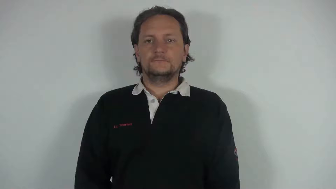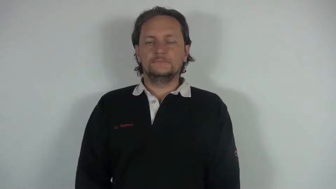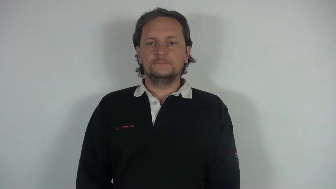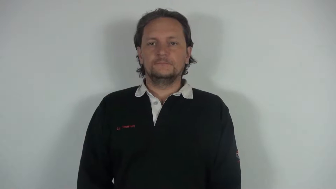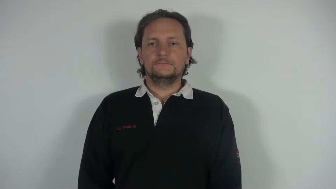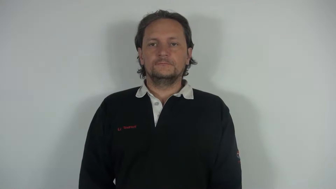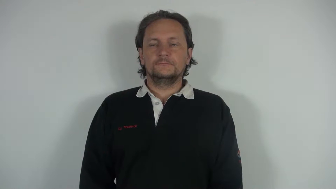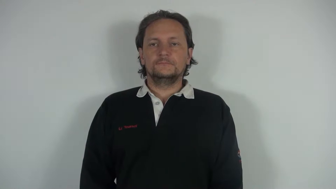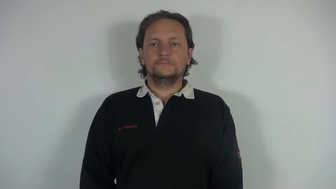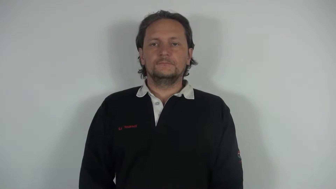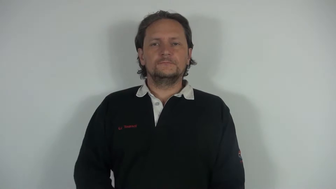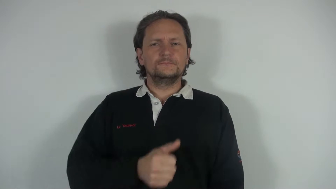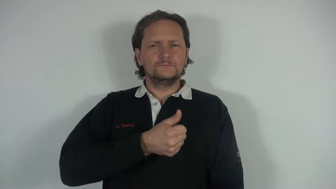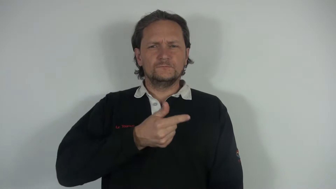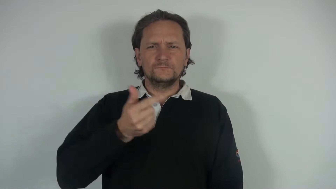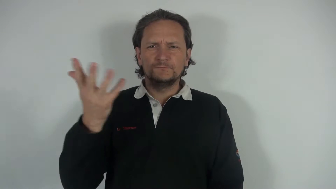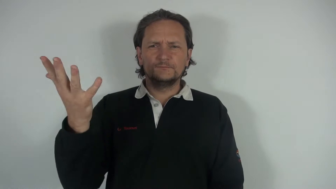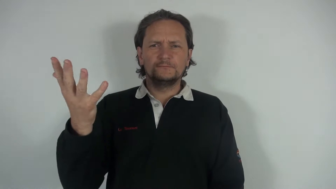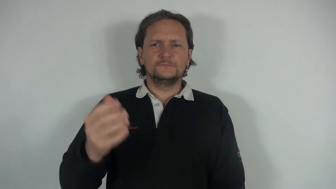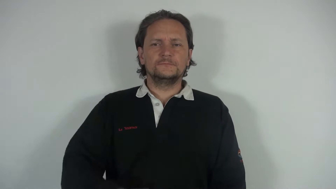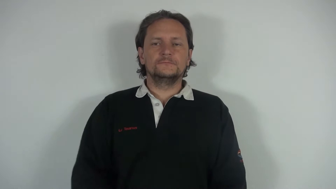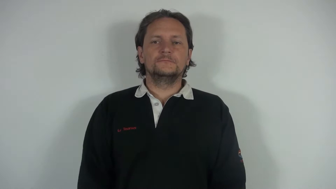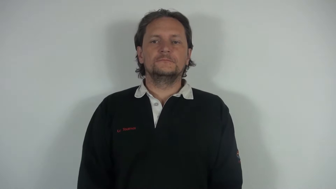Plusieurs